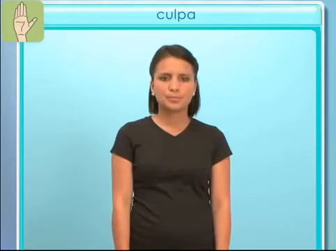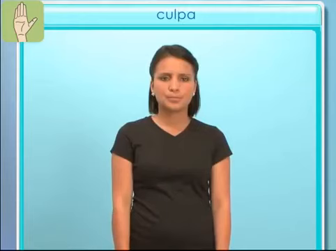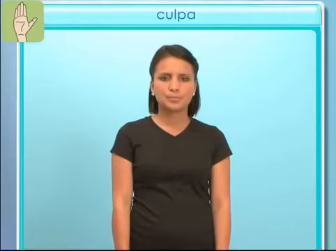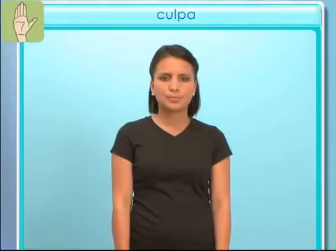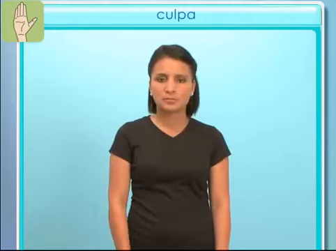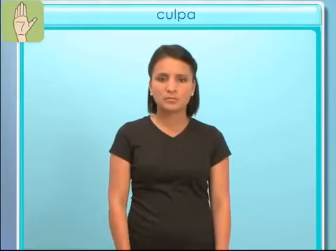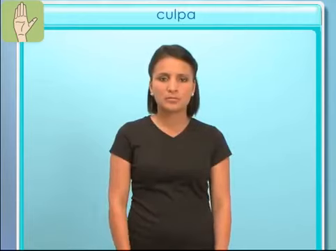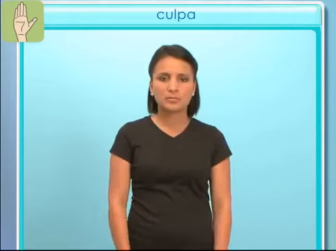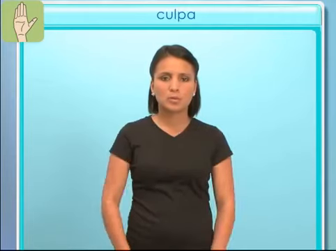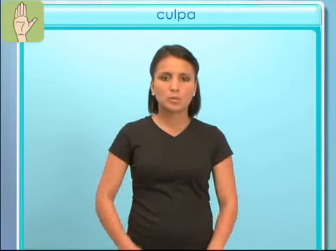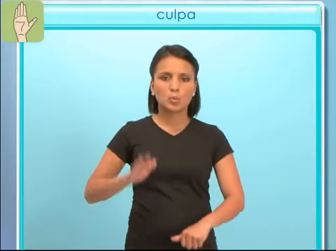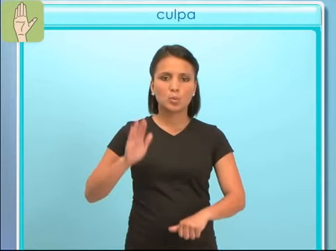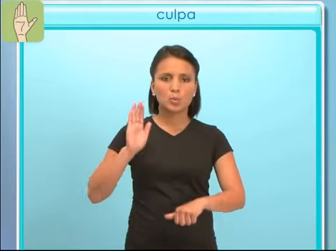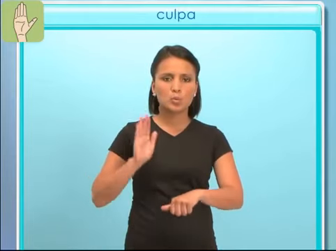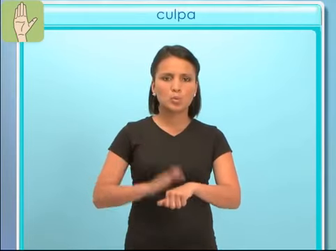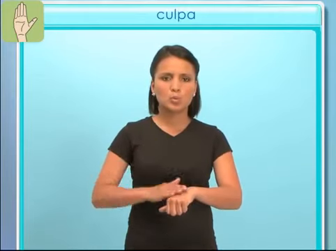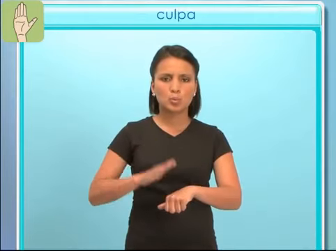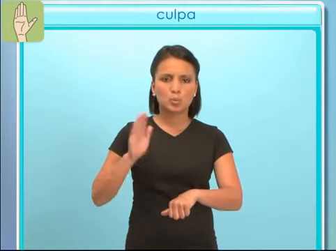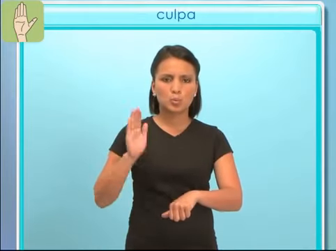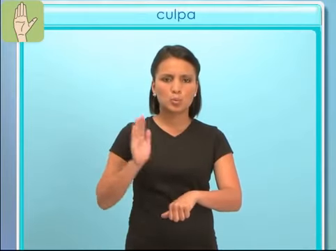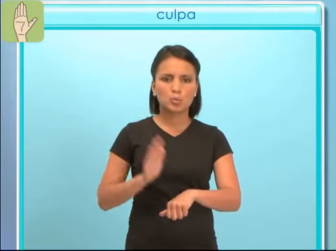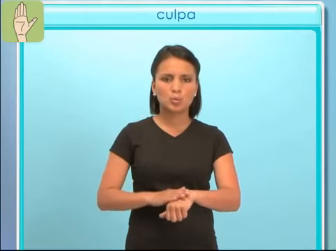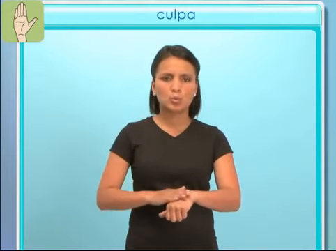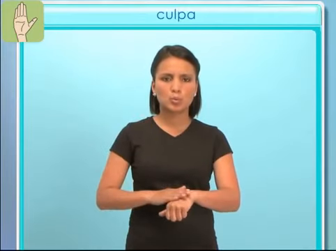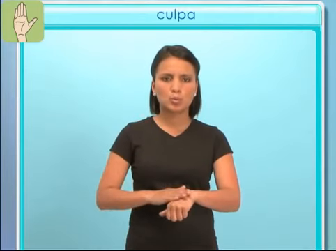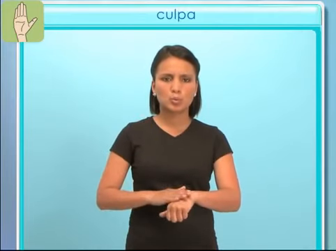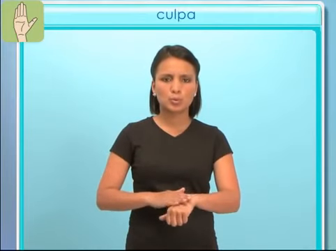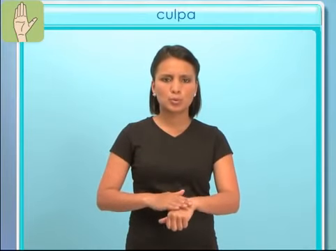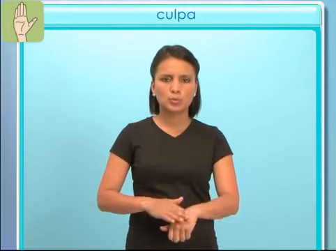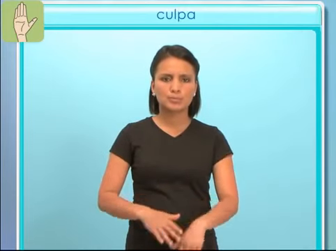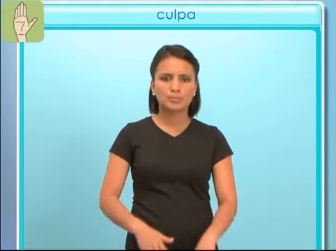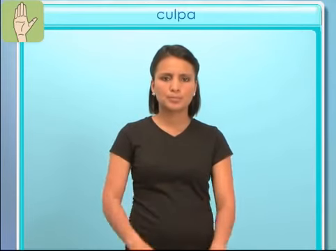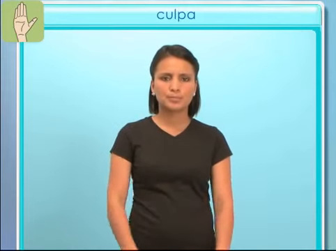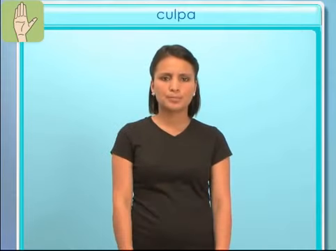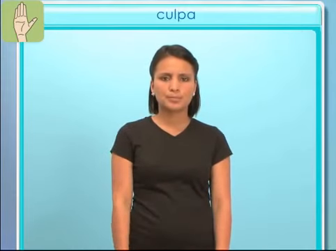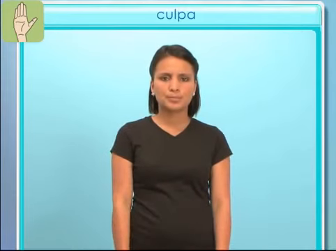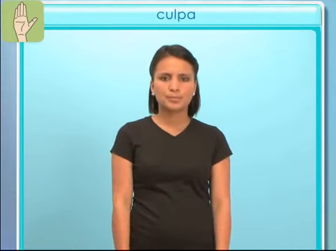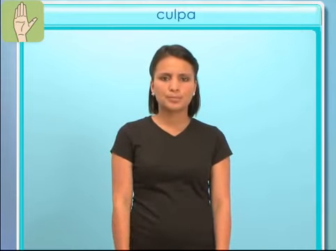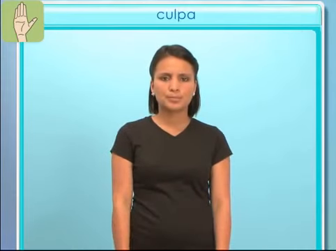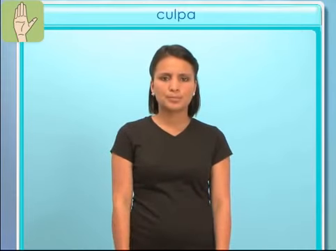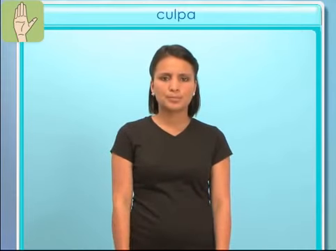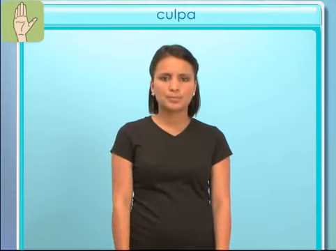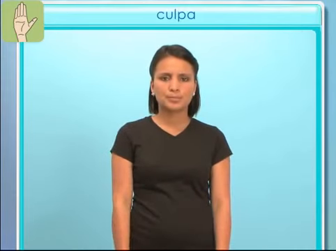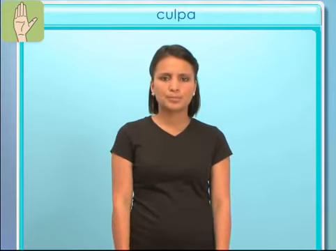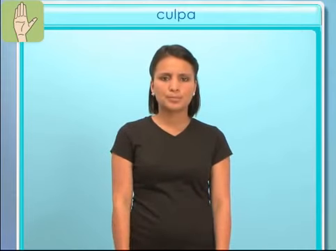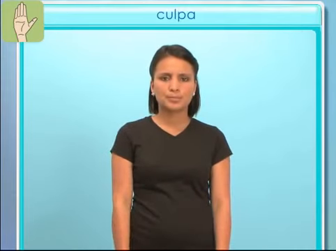CULPA